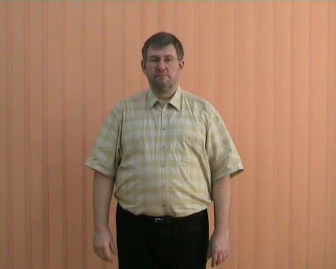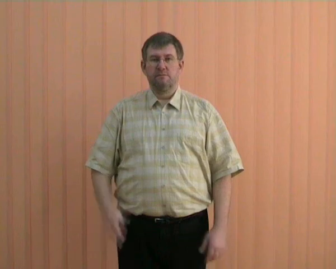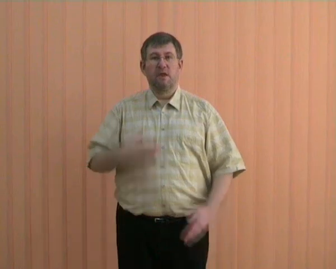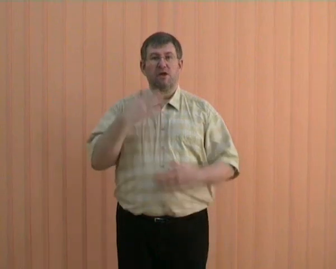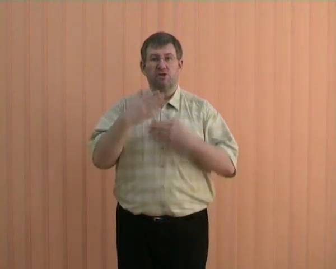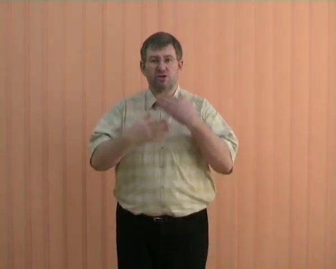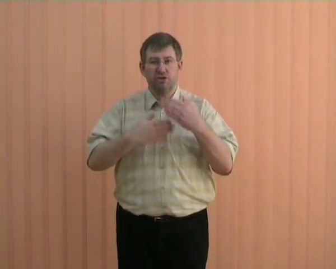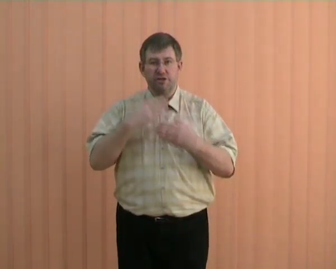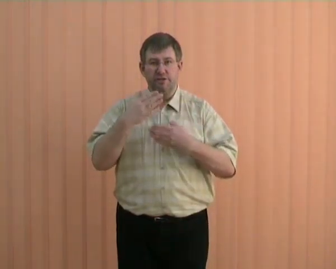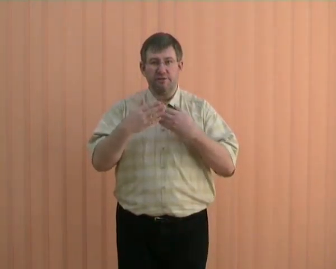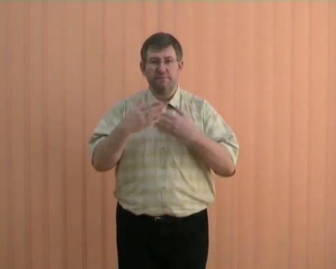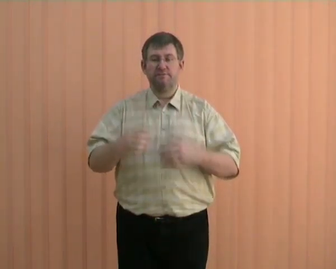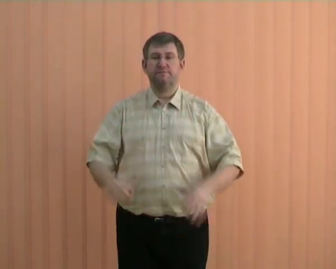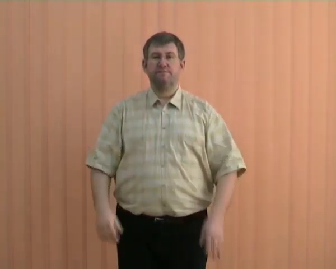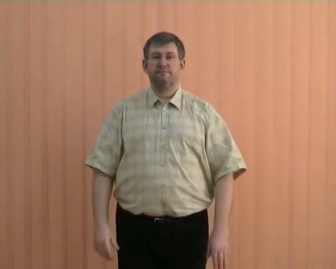życzenie